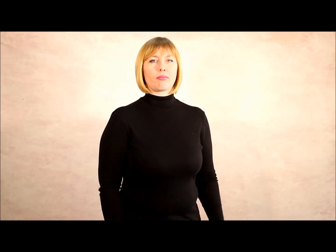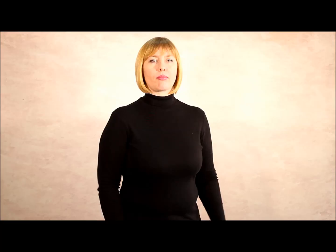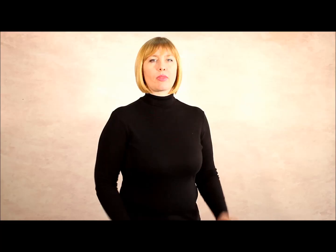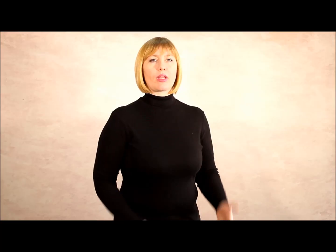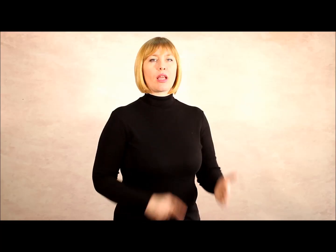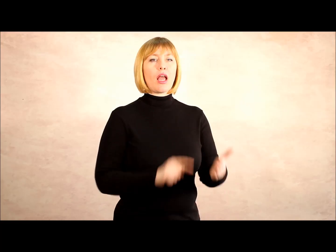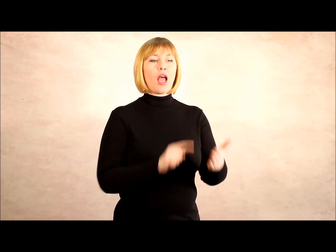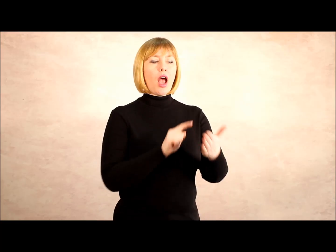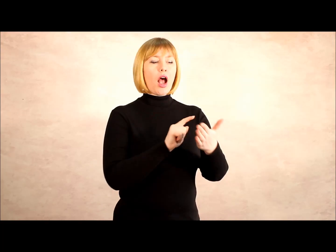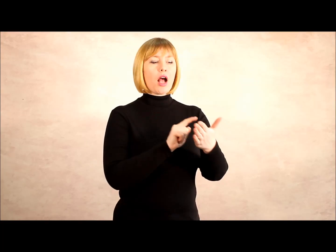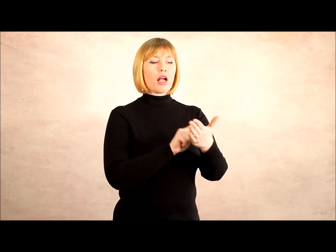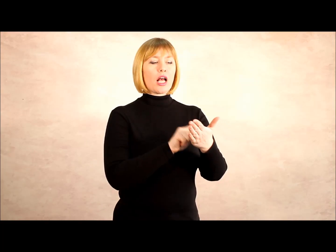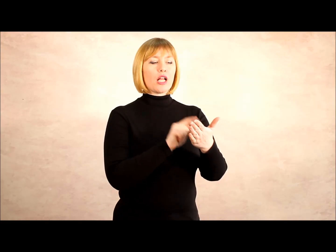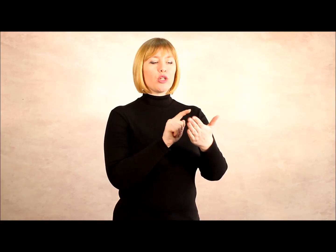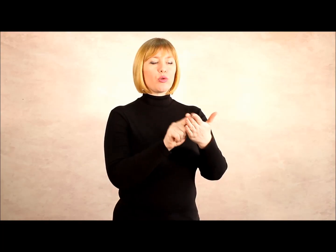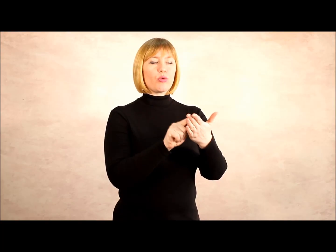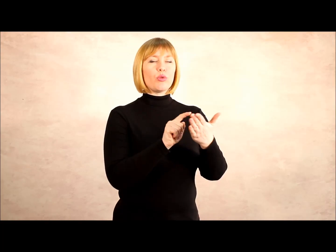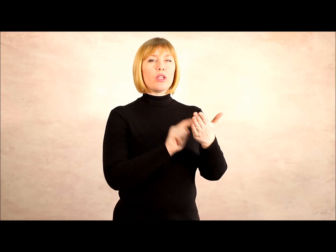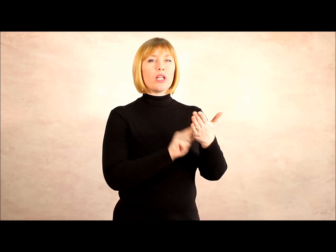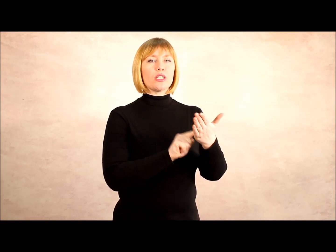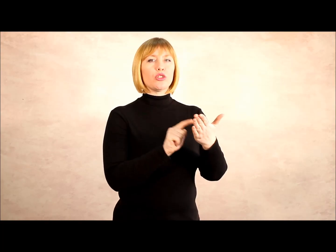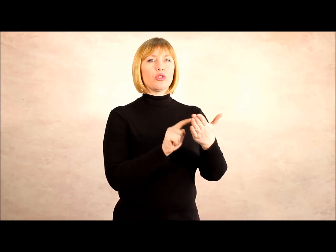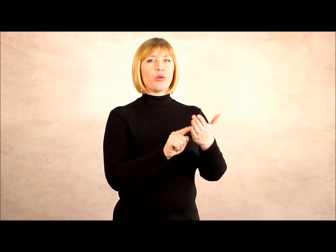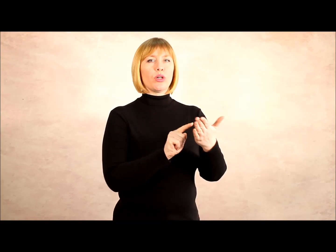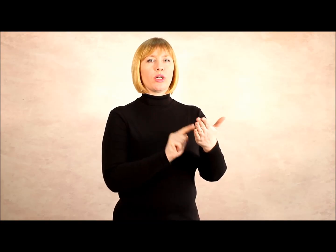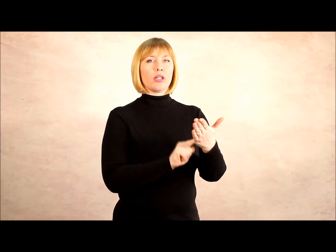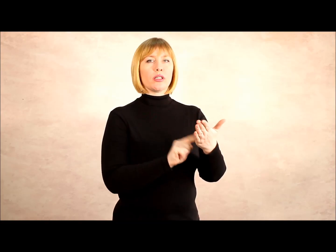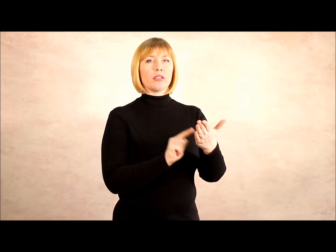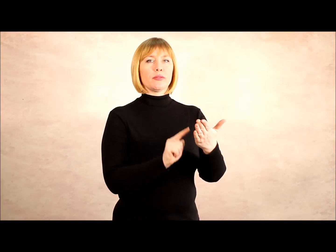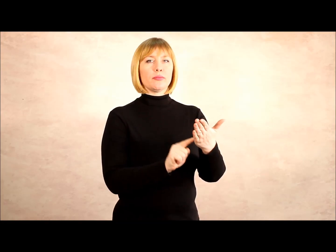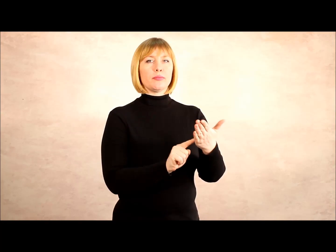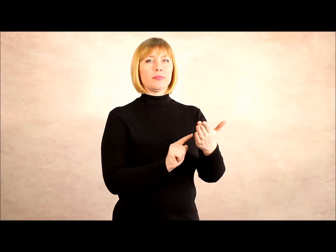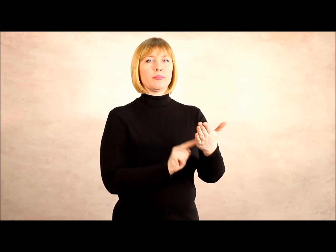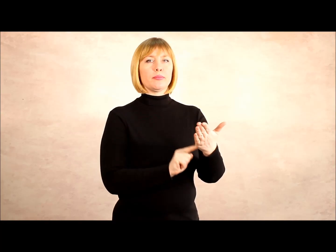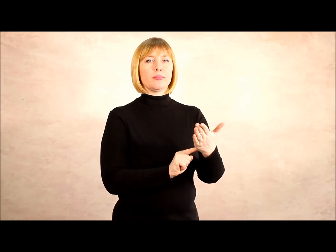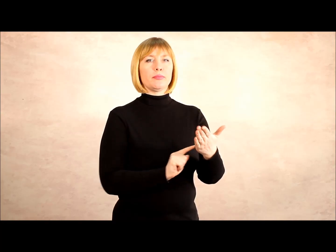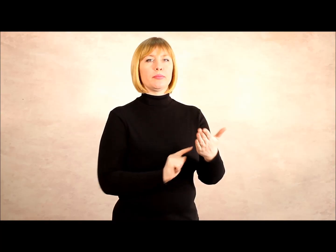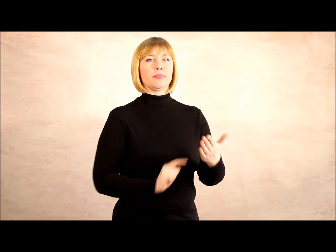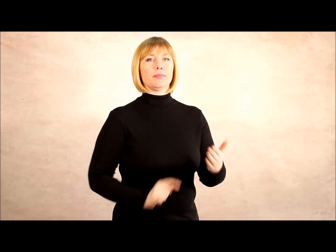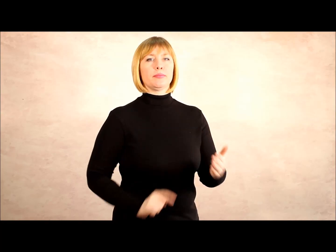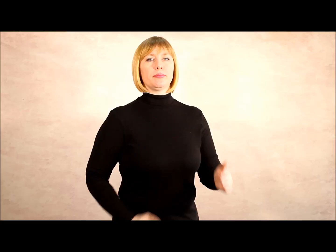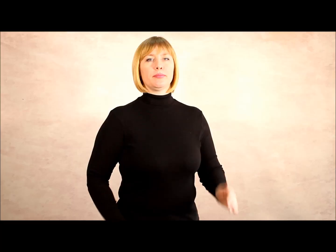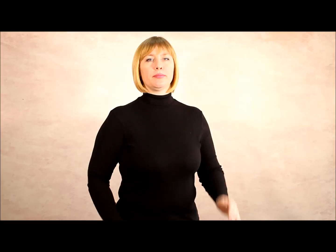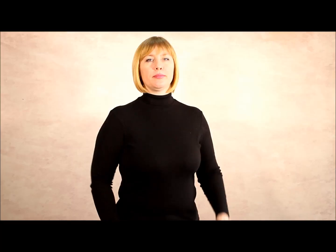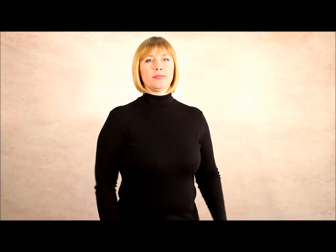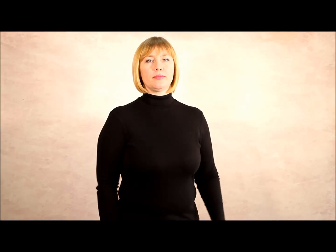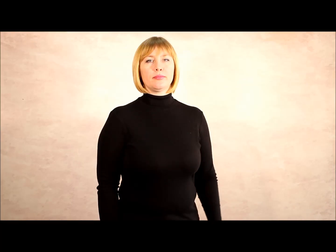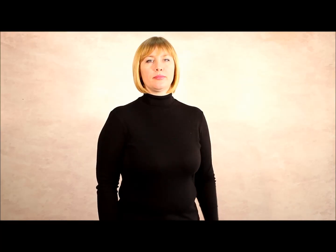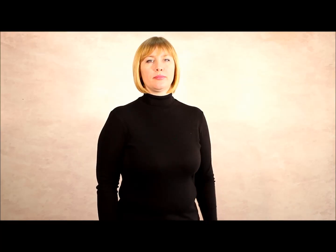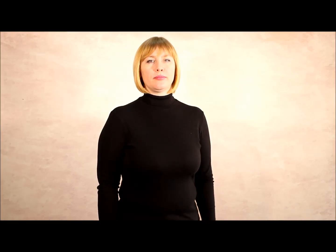Calculator